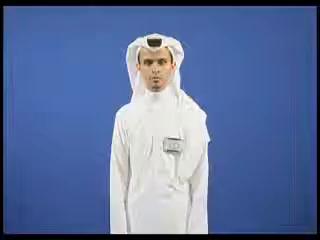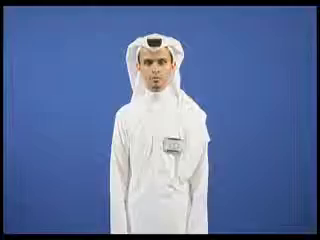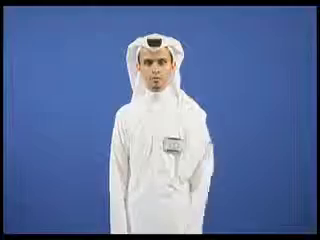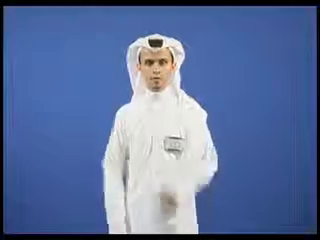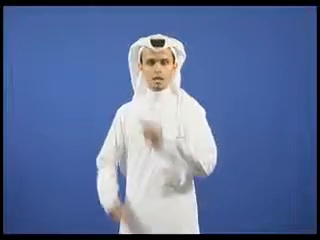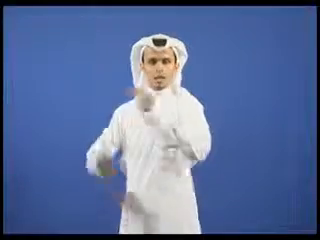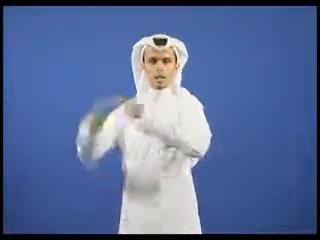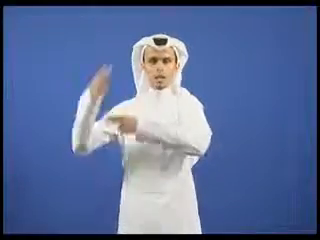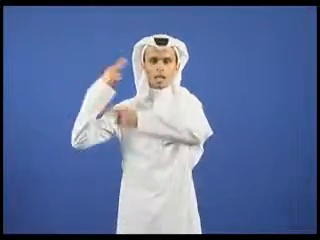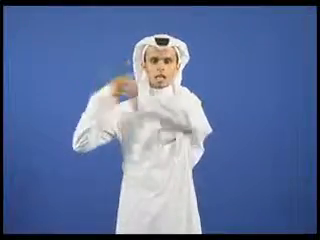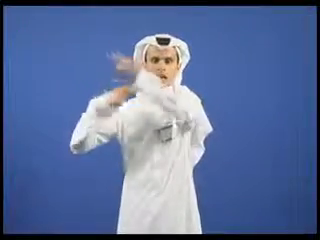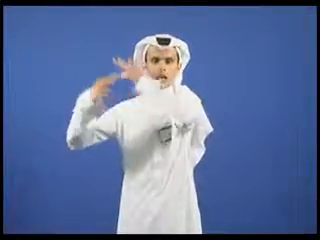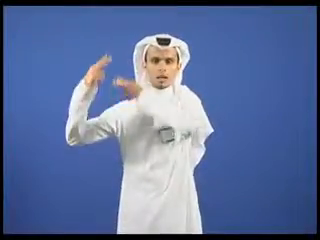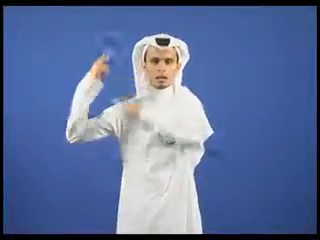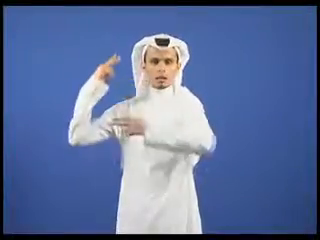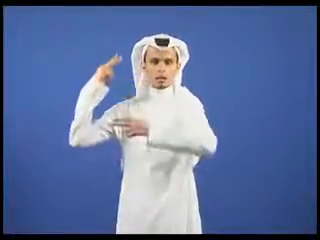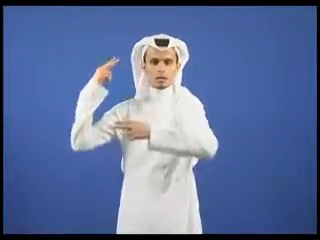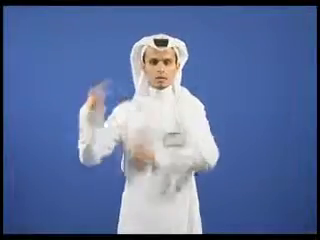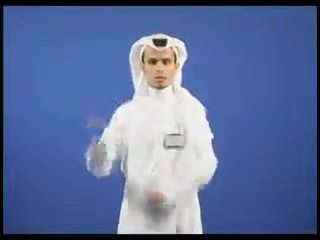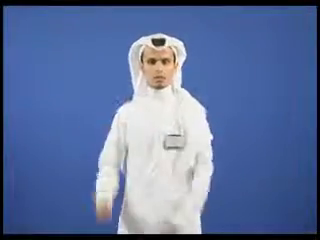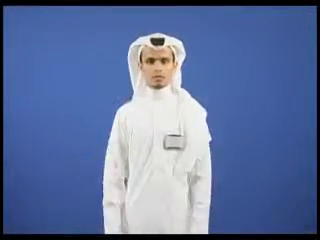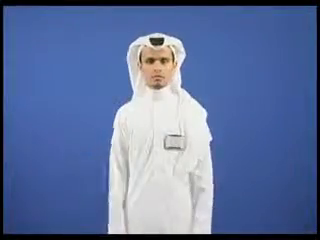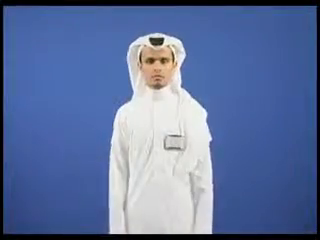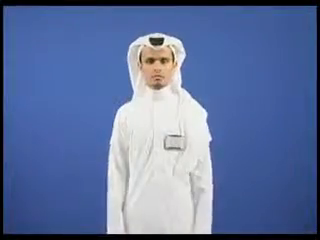تاريخ